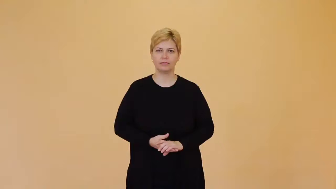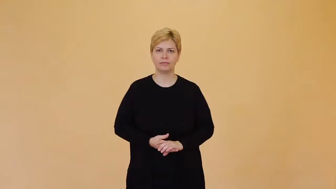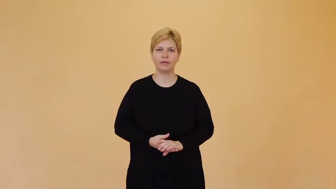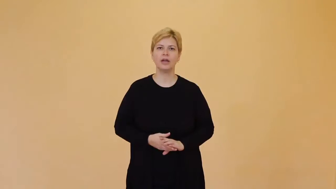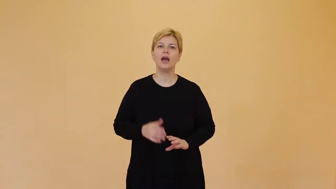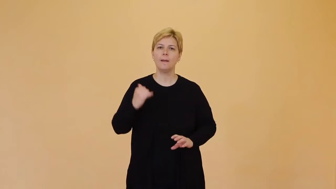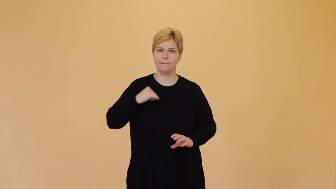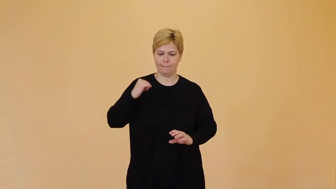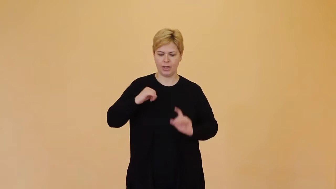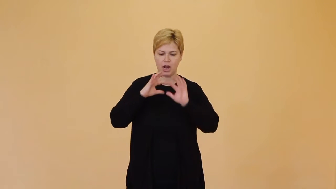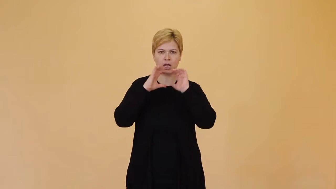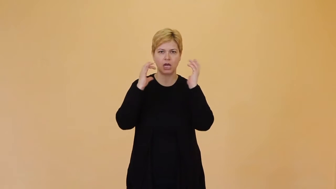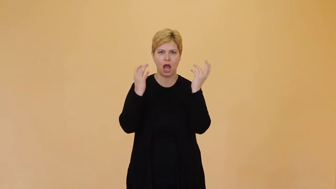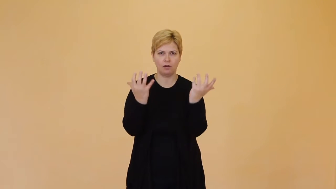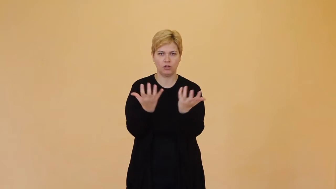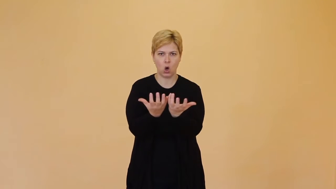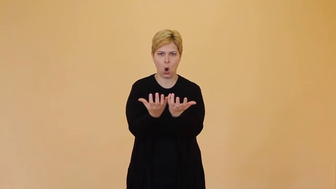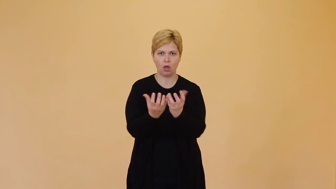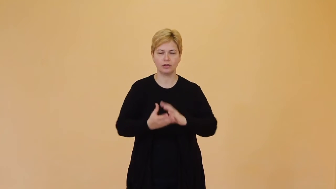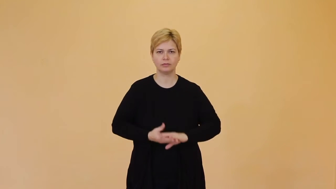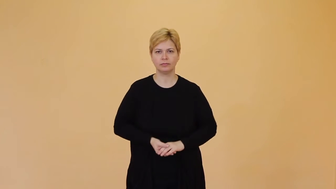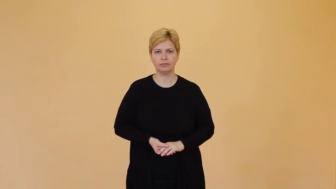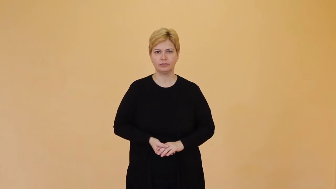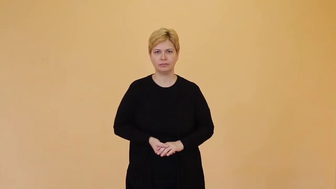karfiol